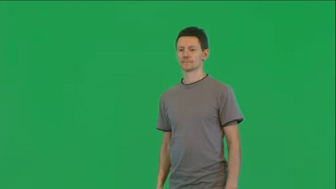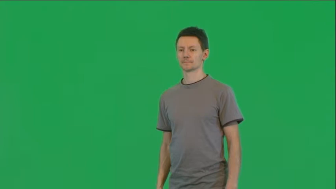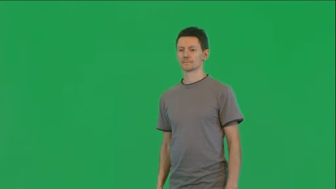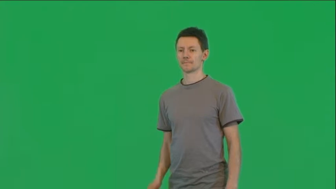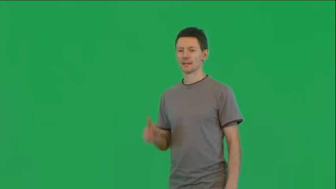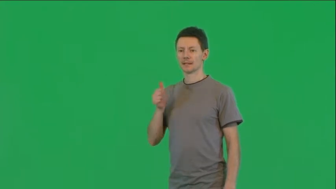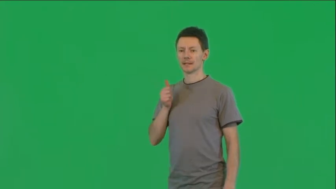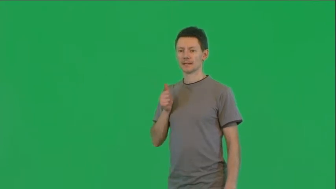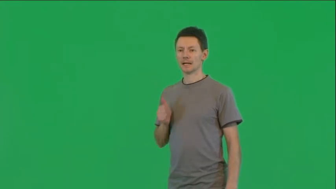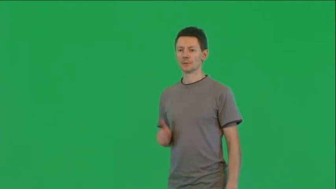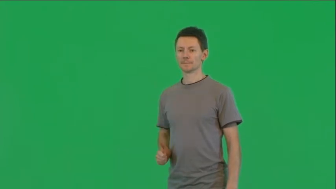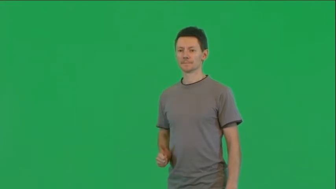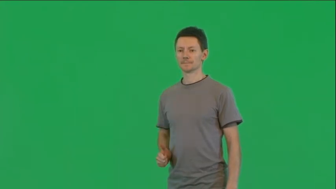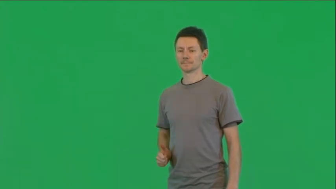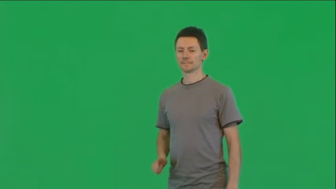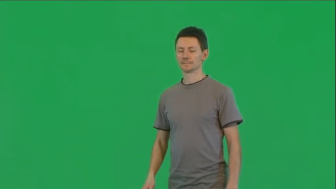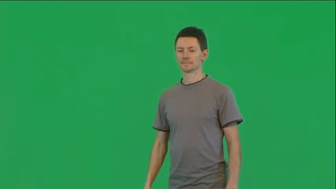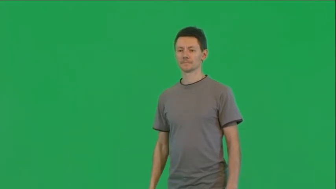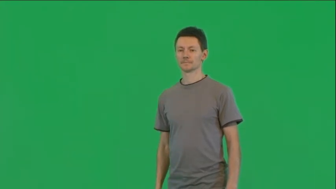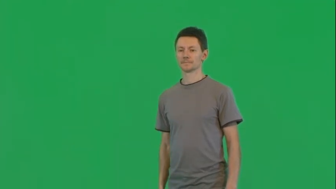kał